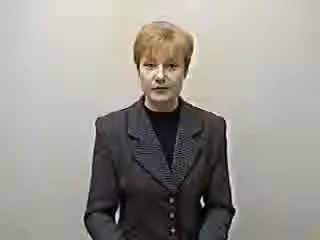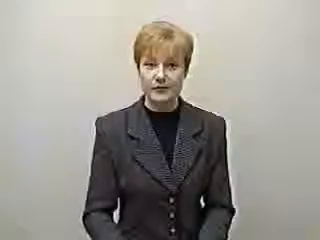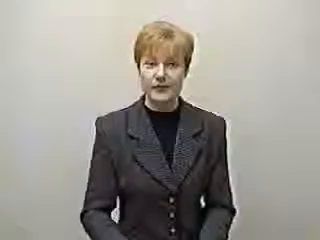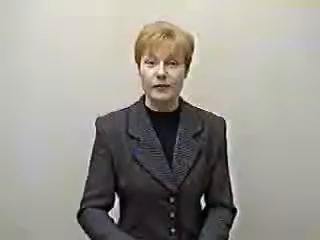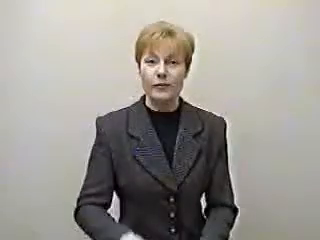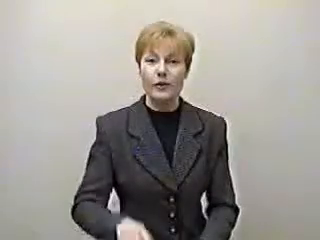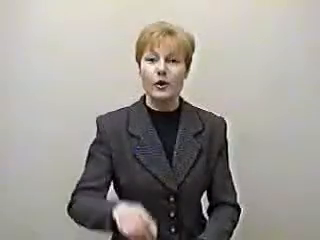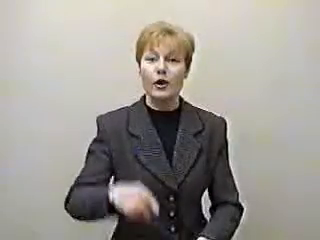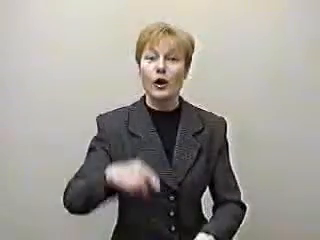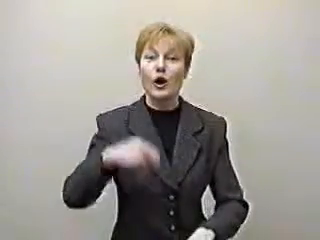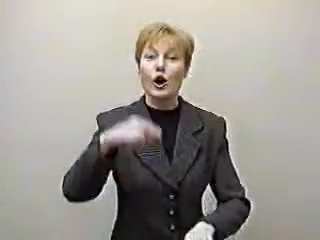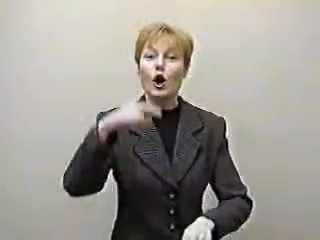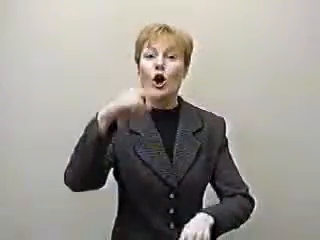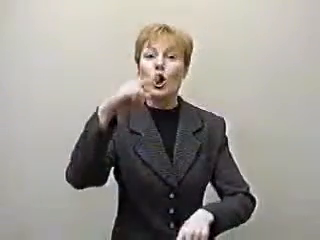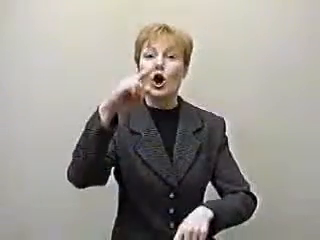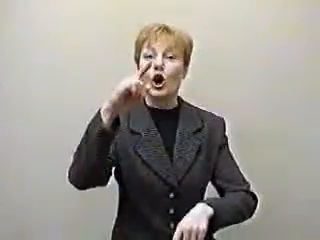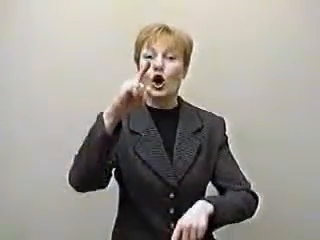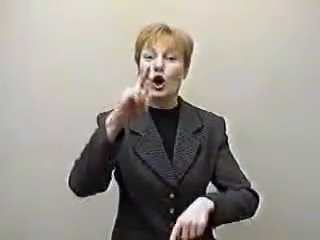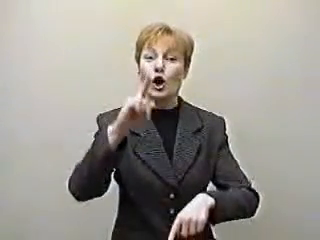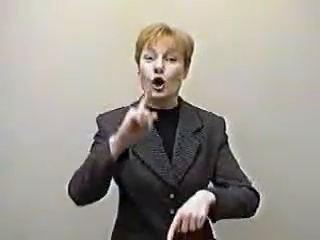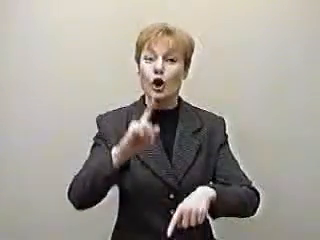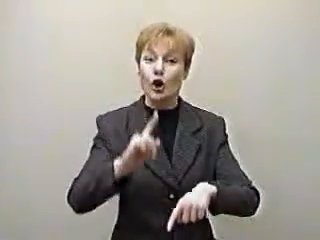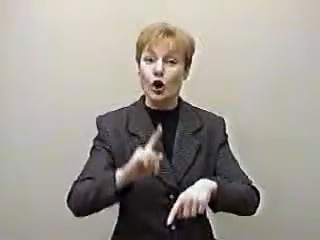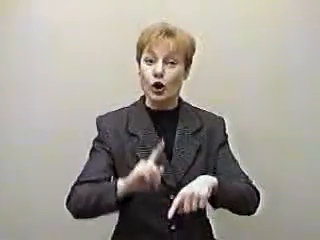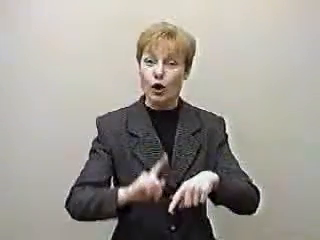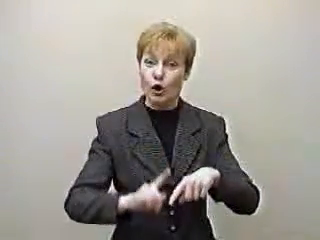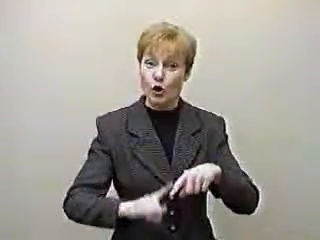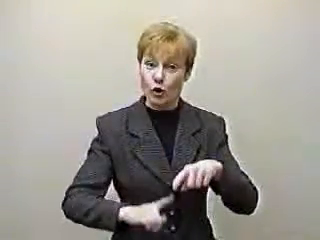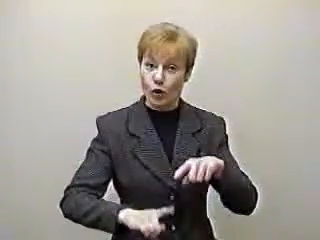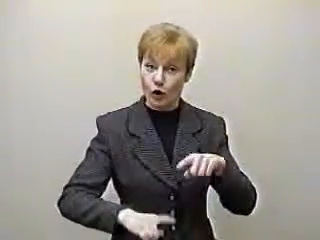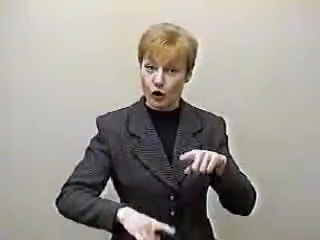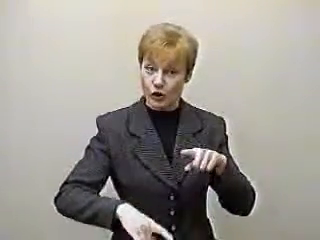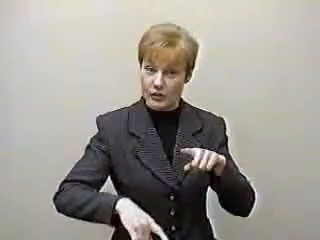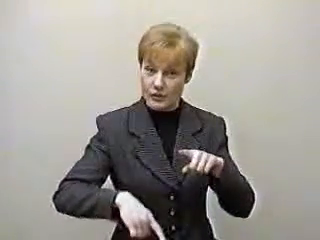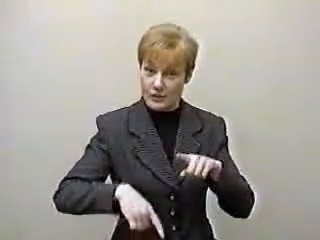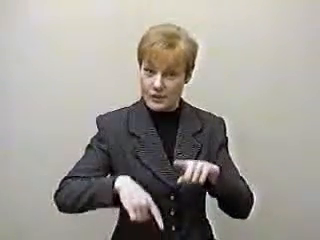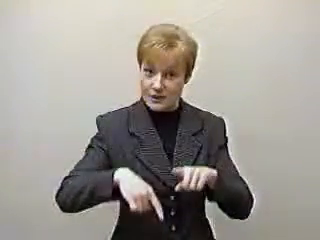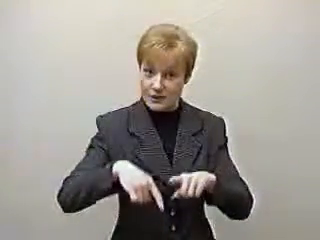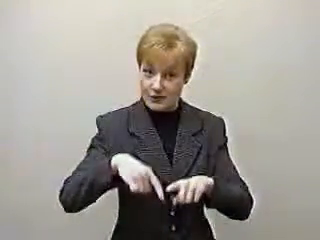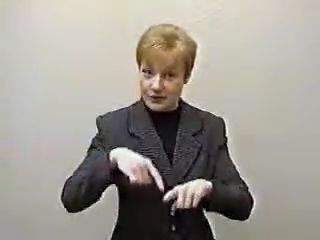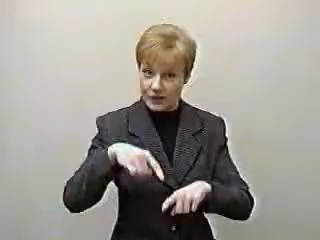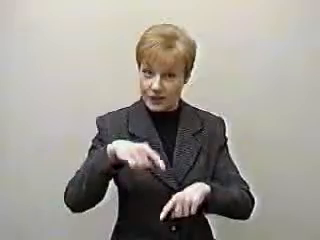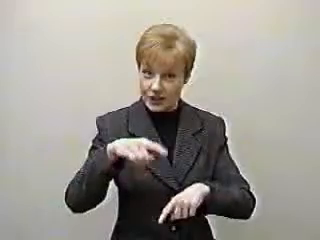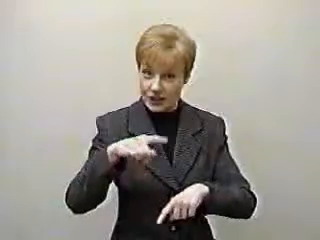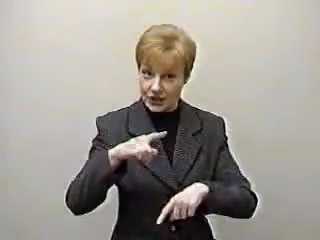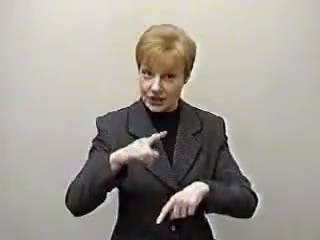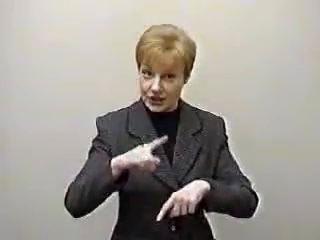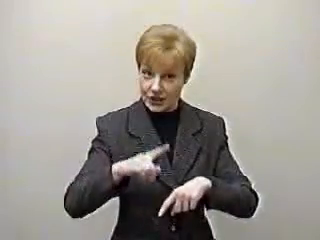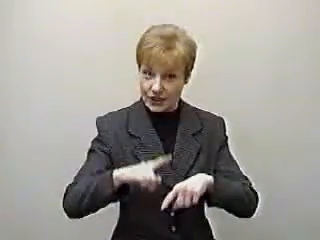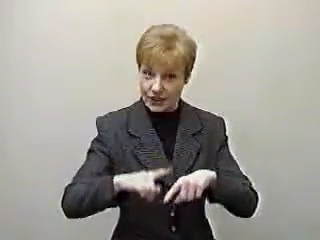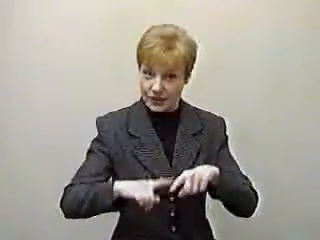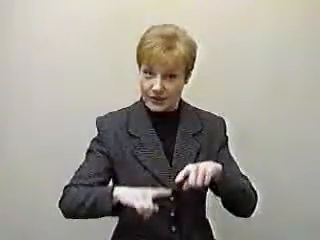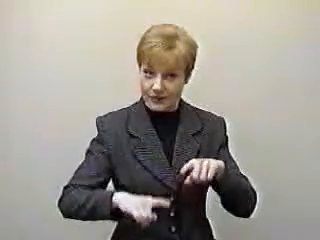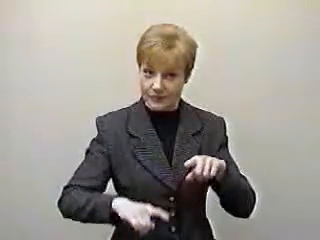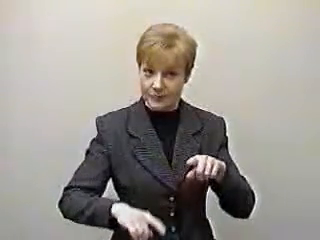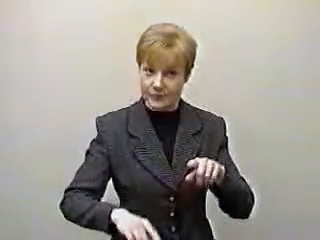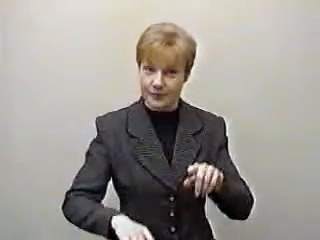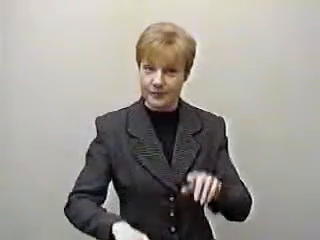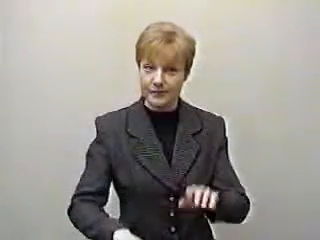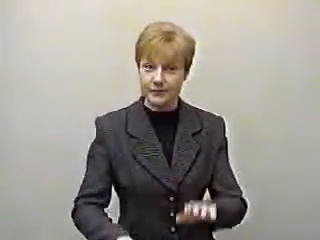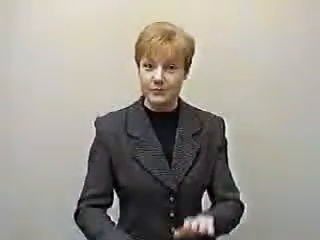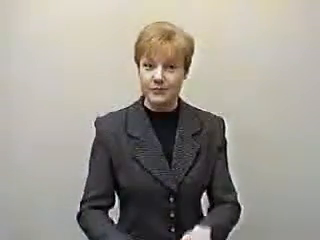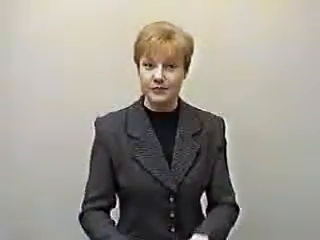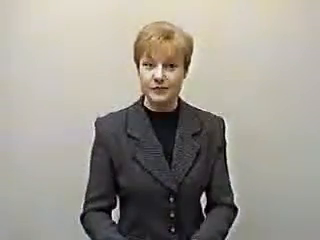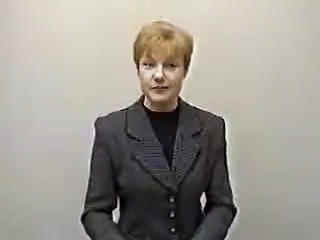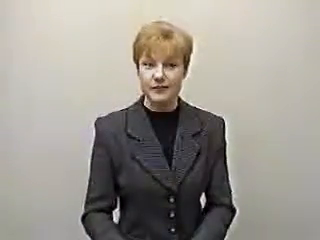родственники